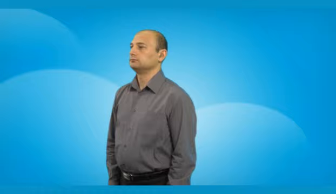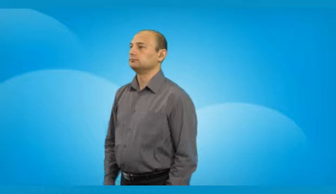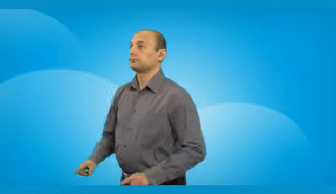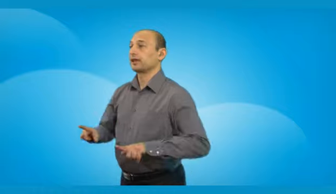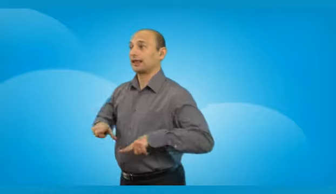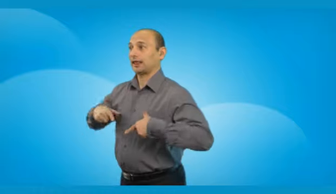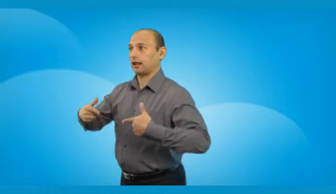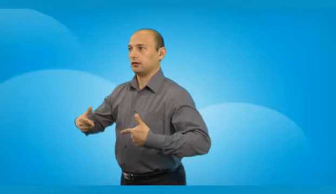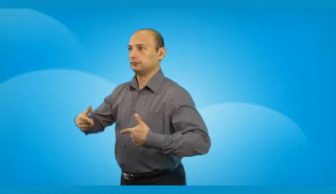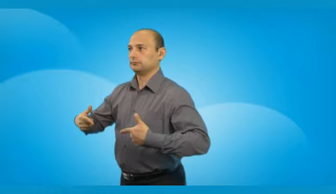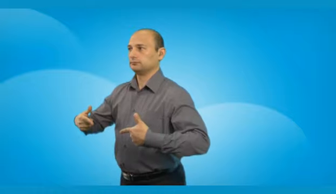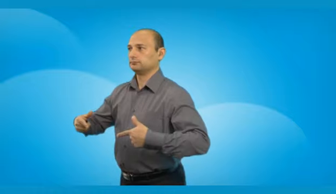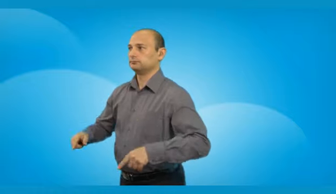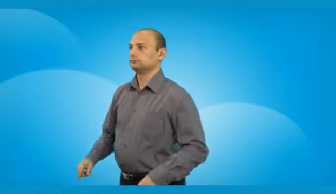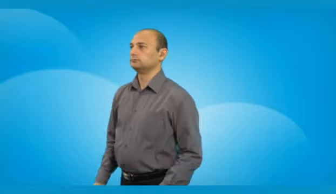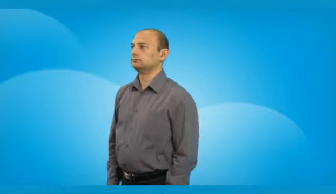Él, élet